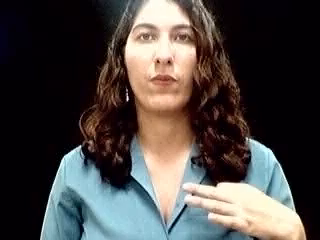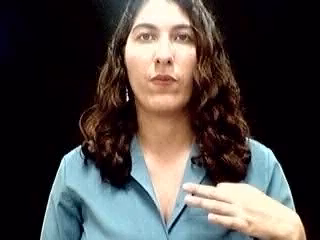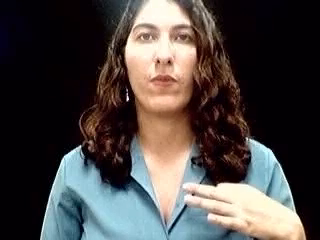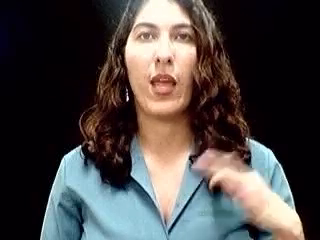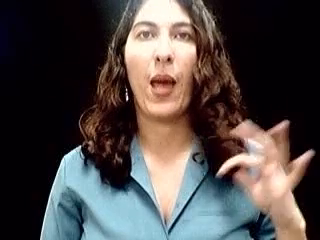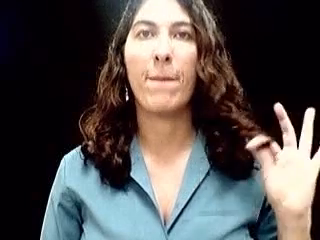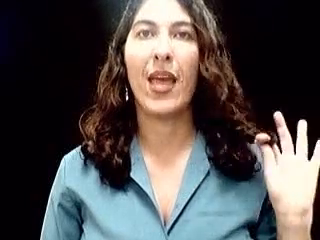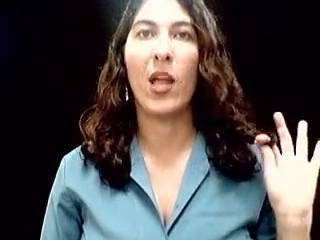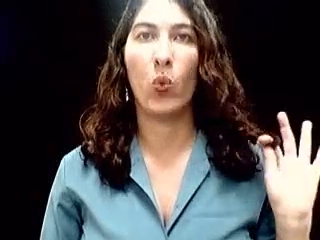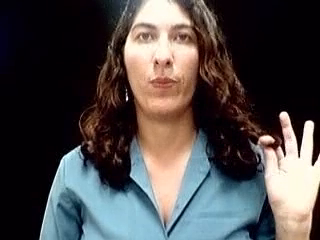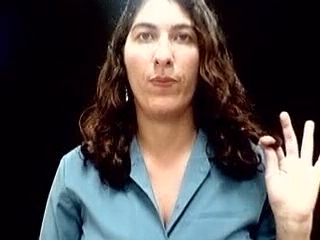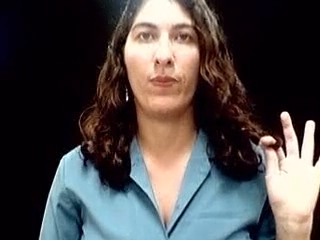cabelo